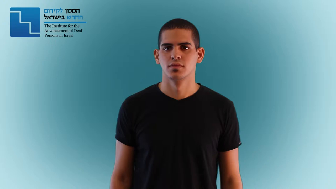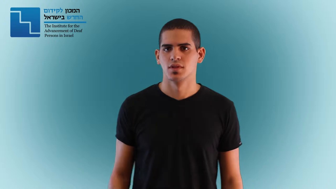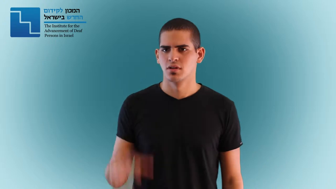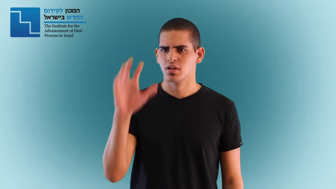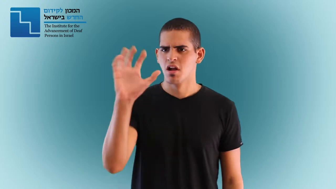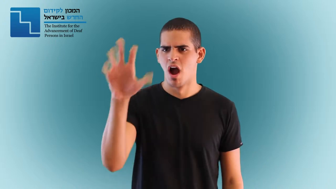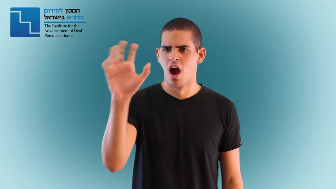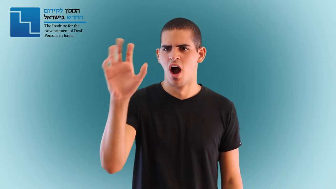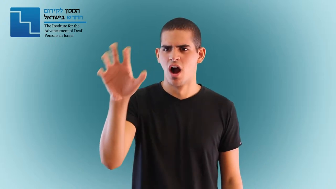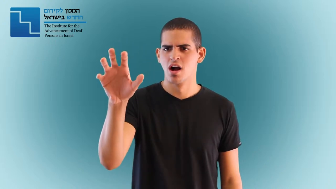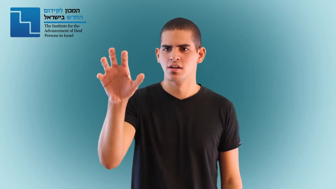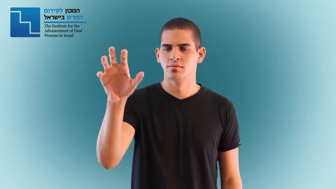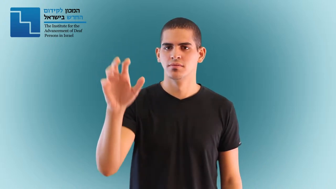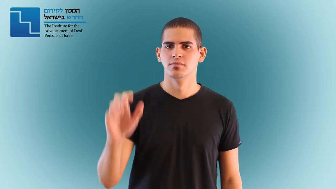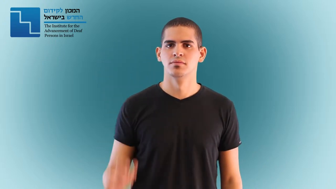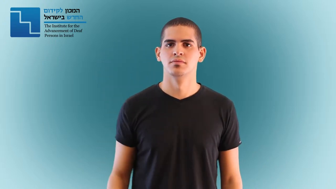לגעור